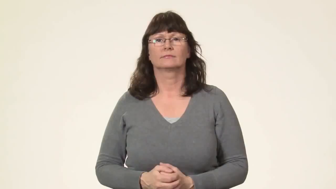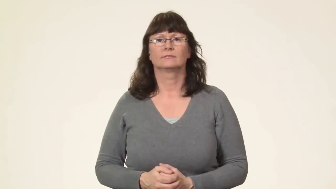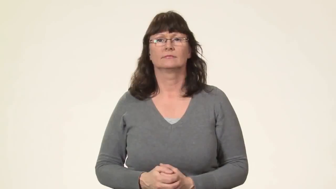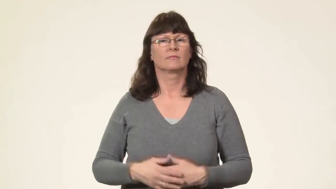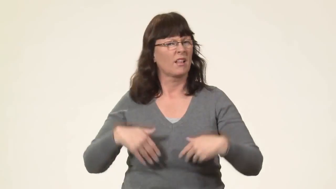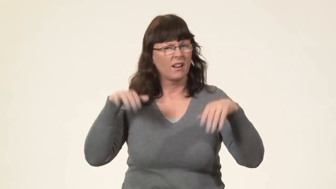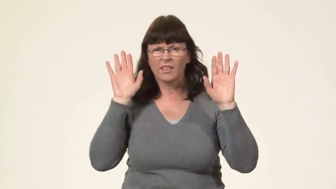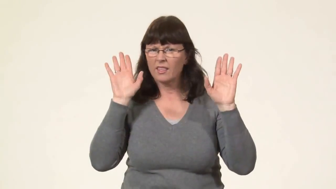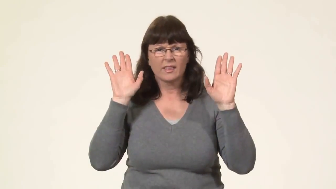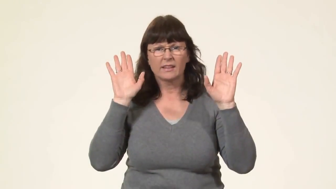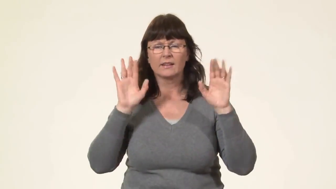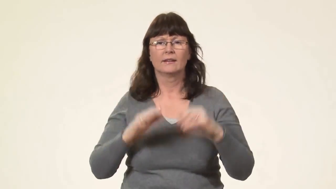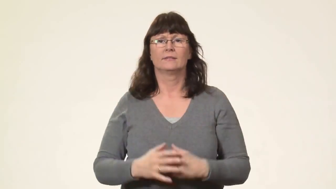Óhlýðinn